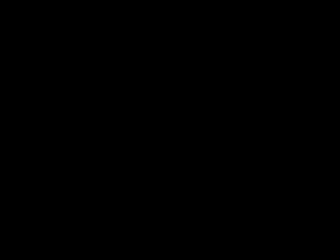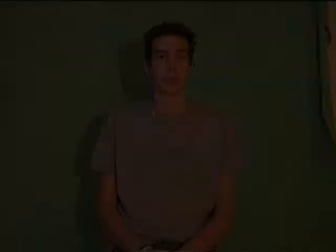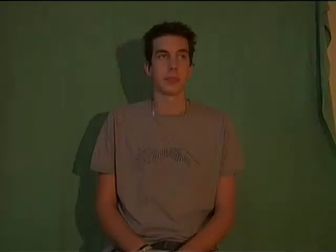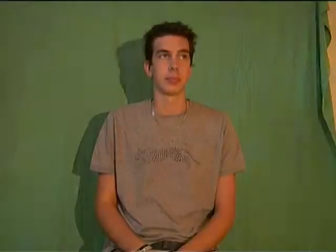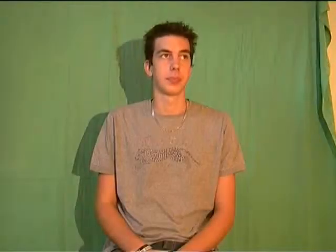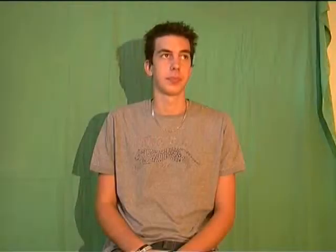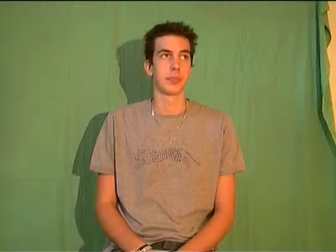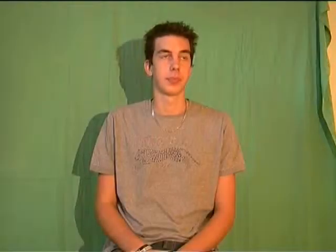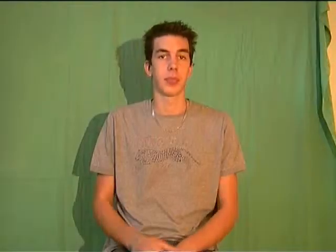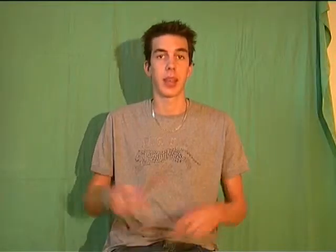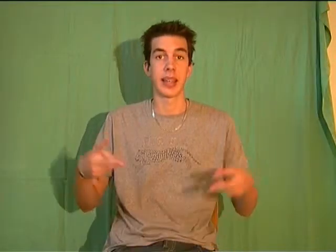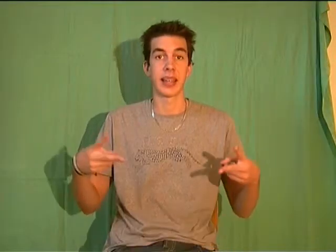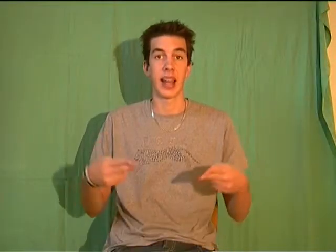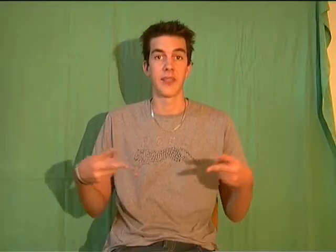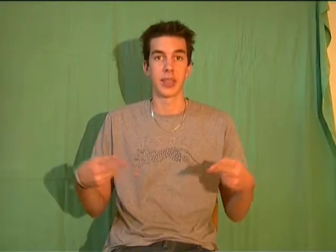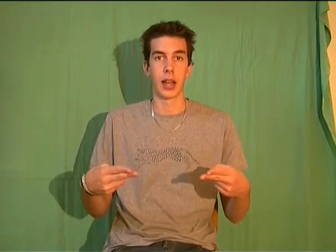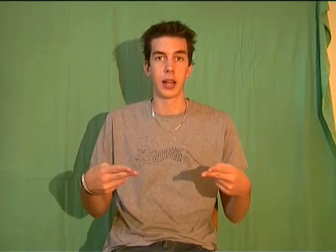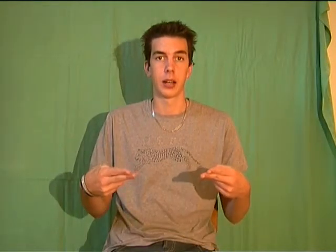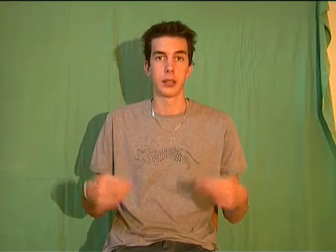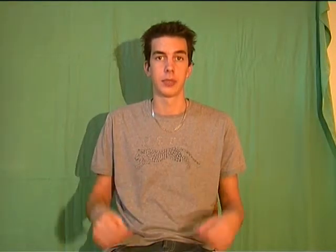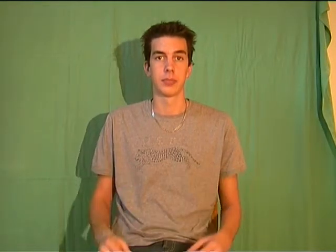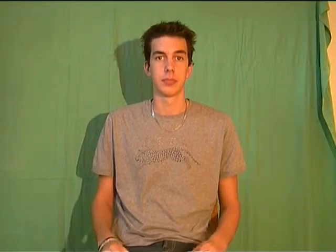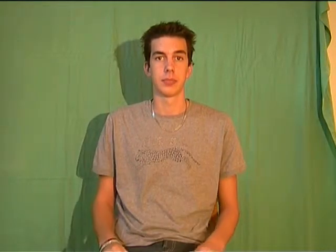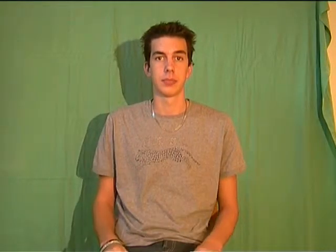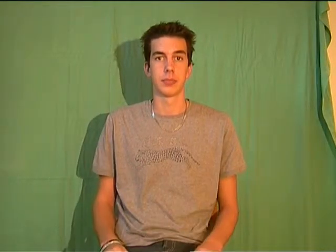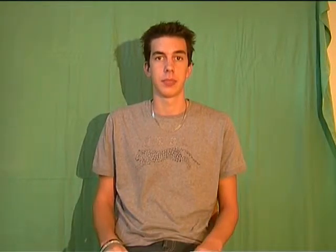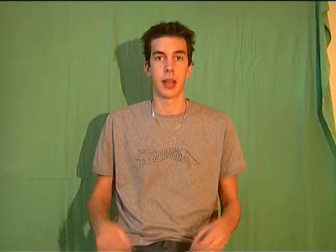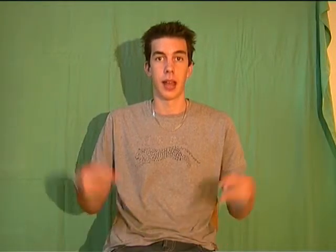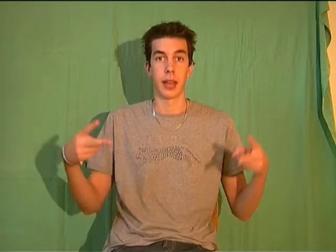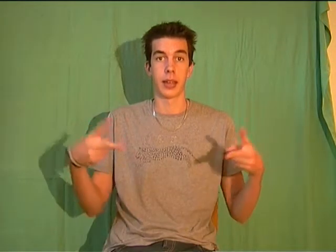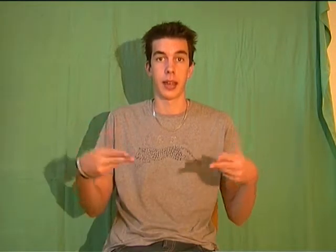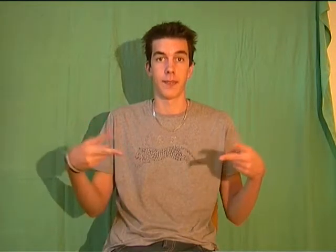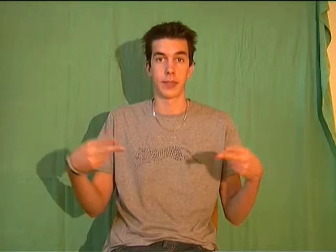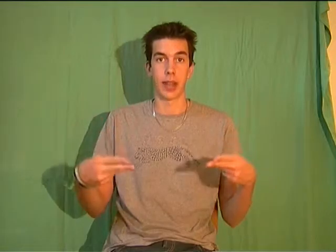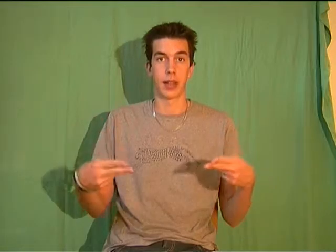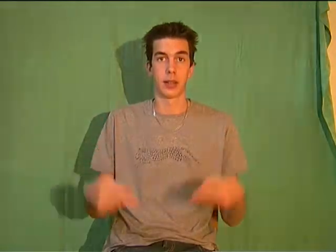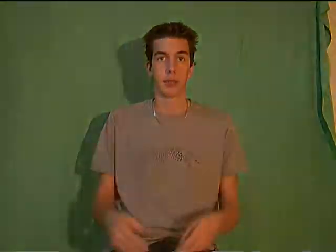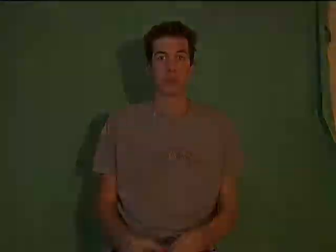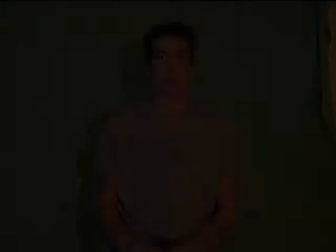Kräfta